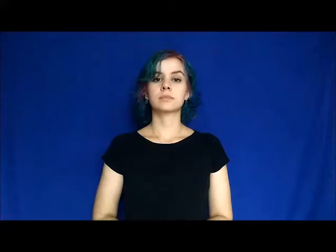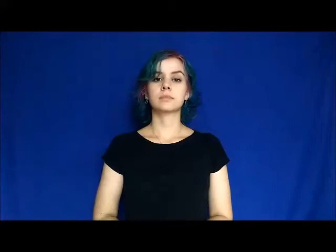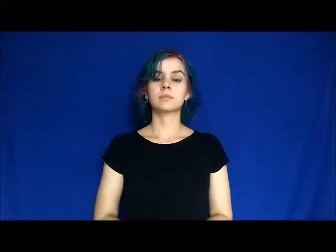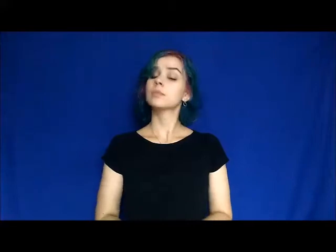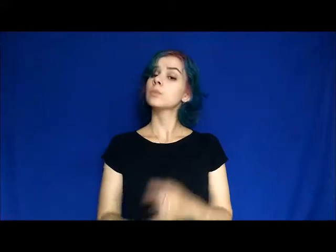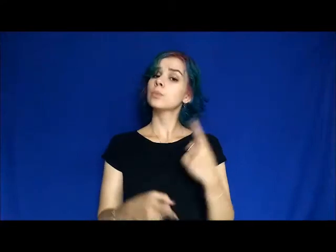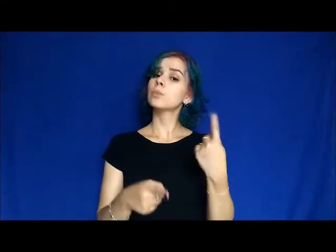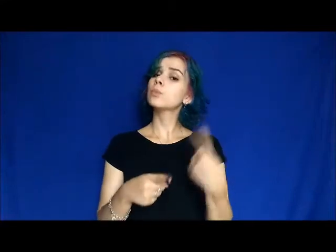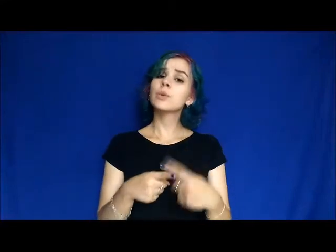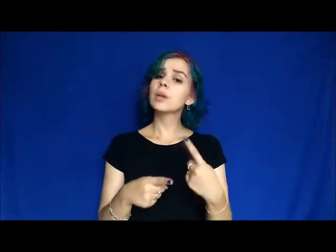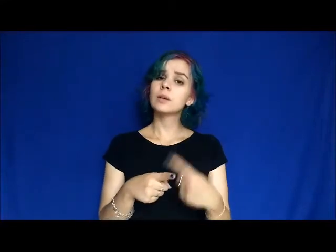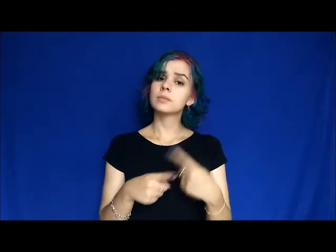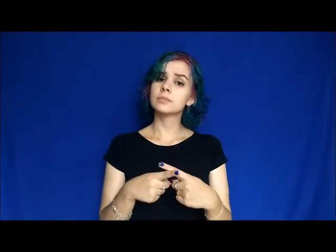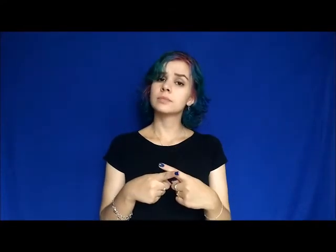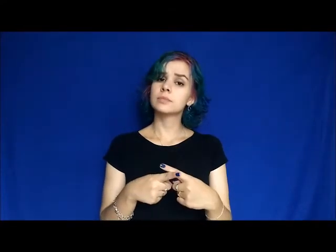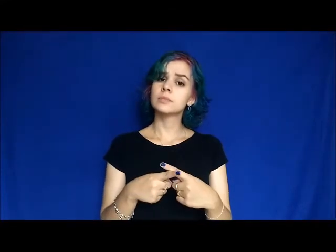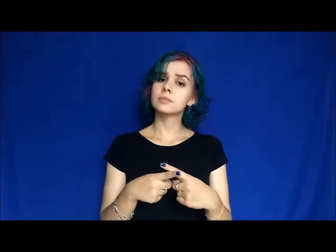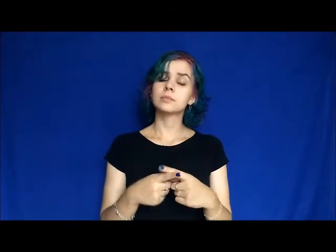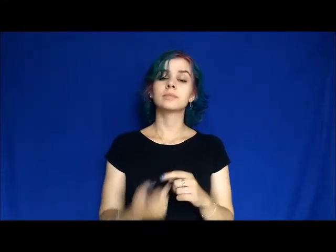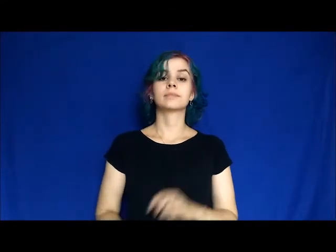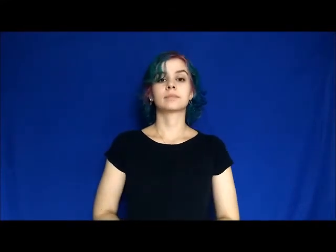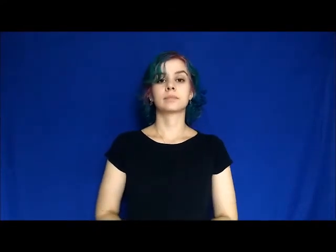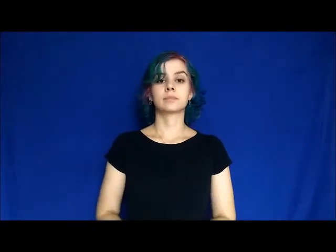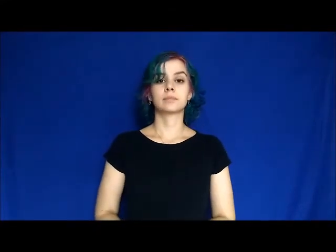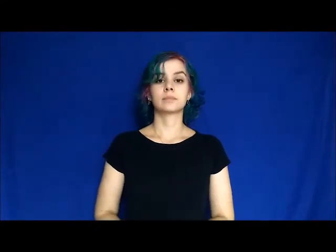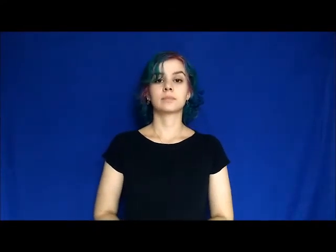Por quê?